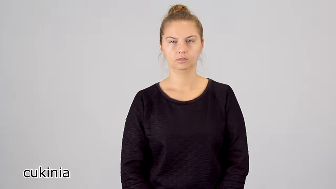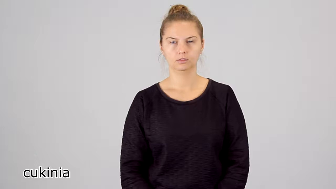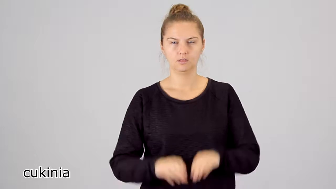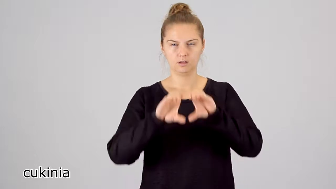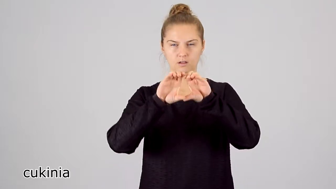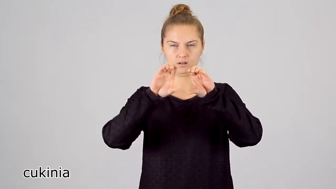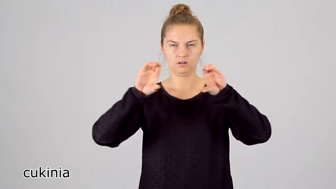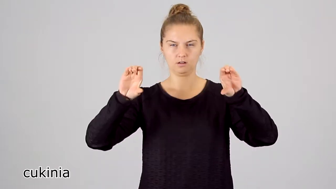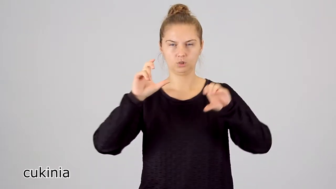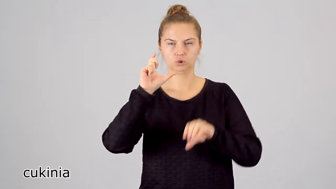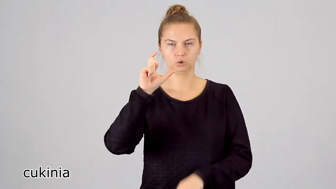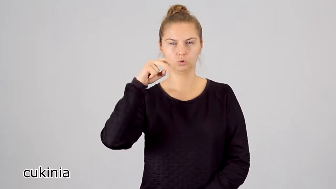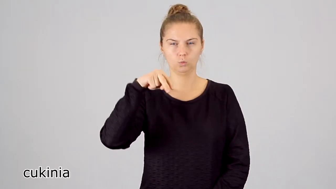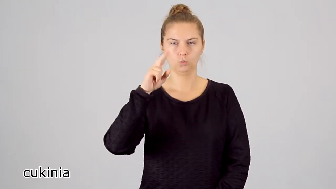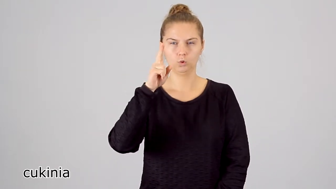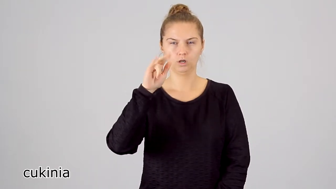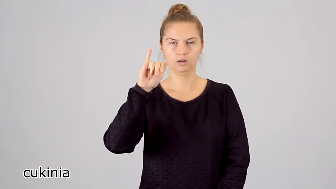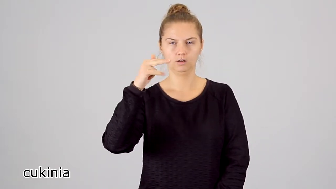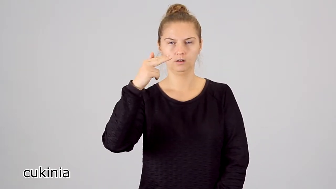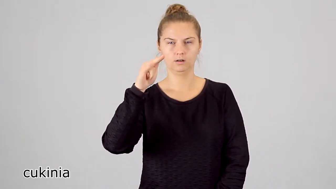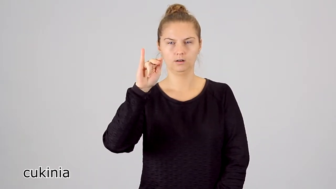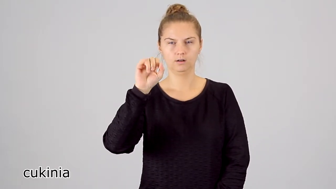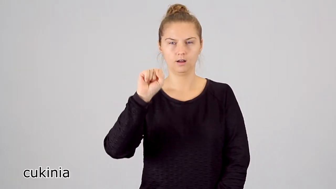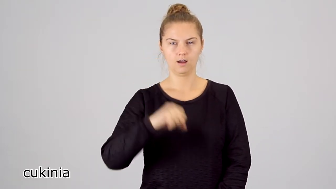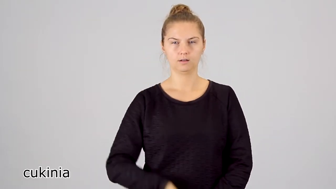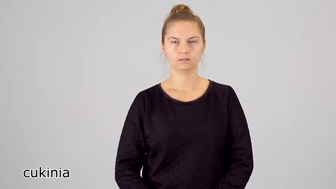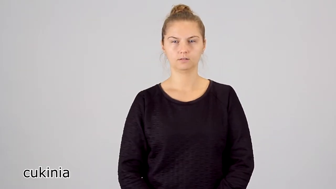cukinia